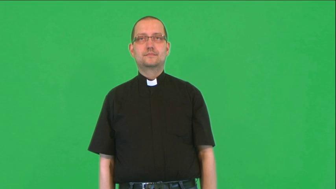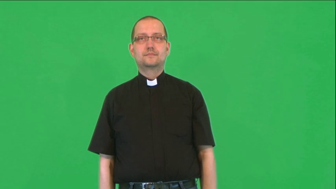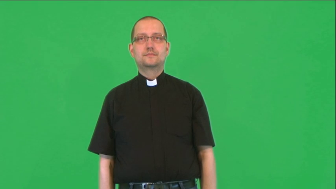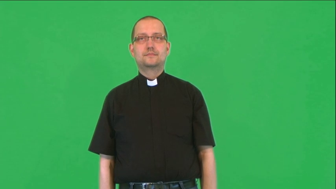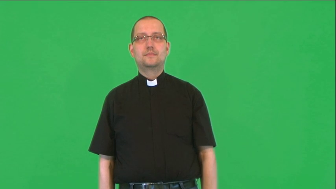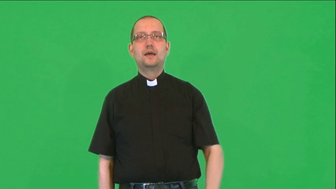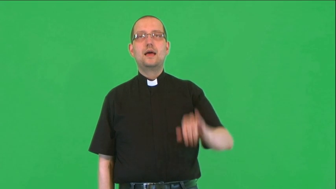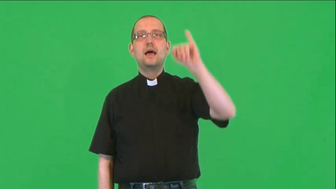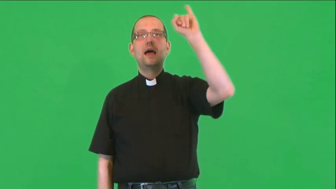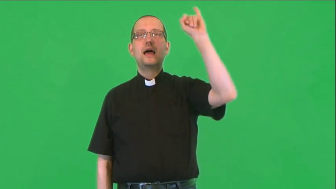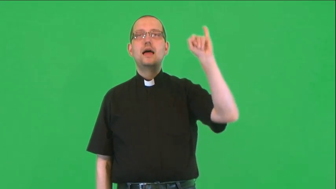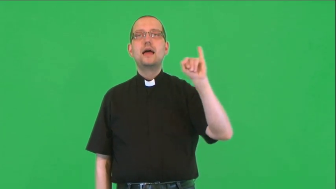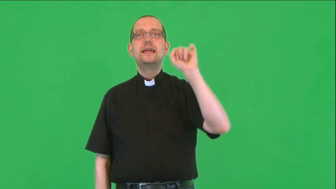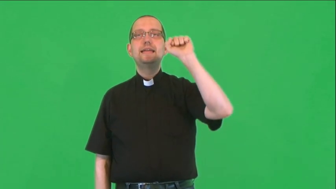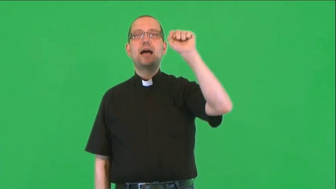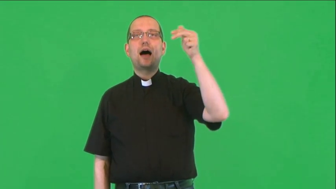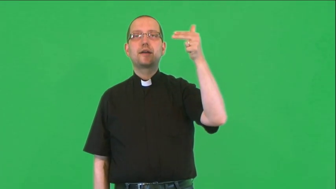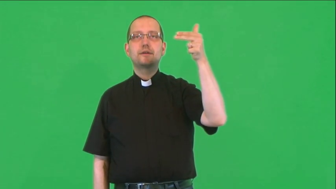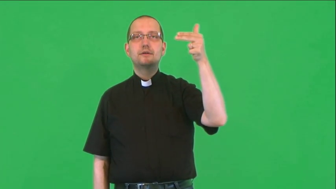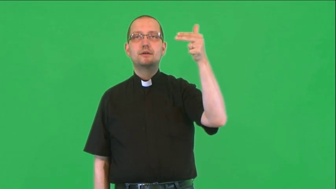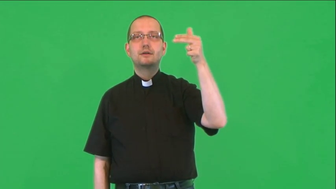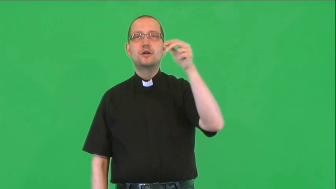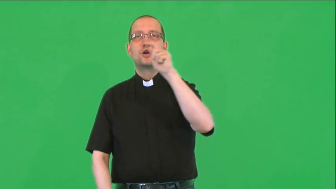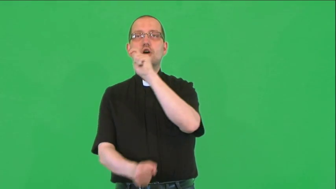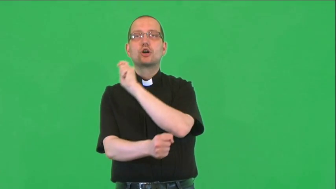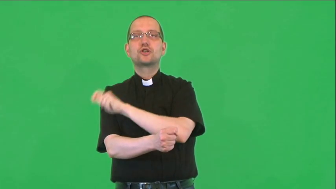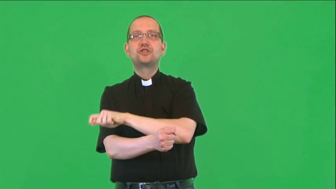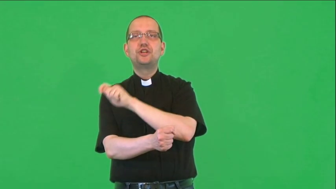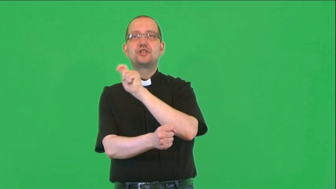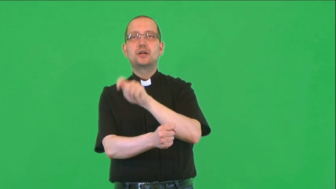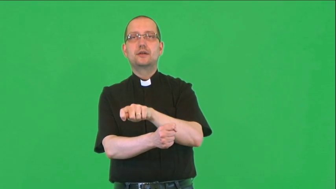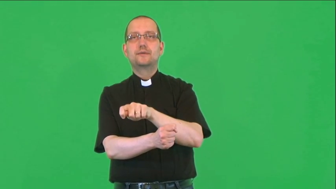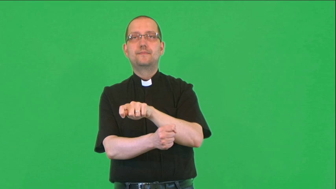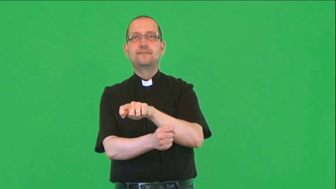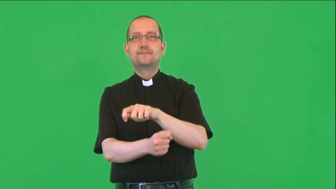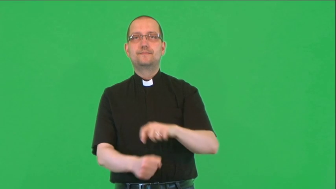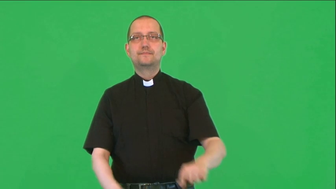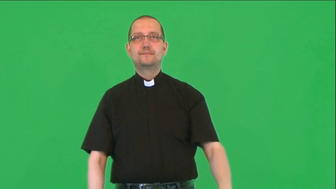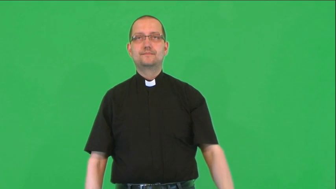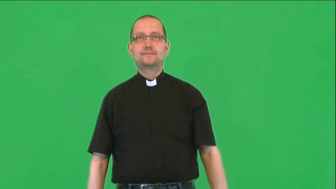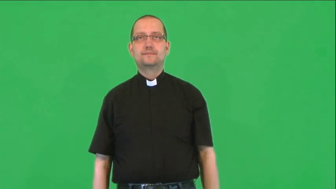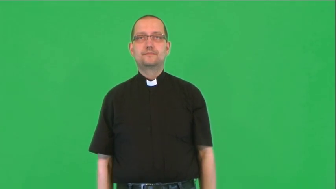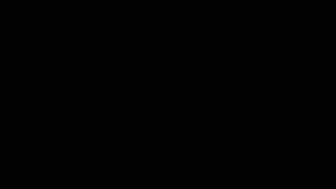Jan Chrzciciel